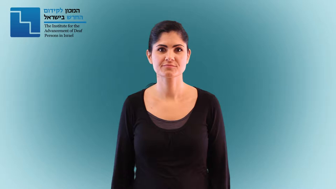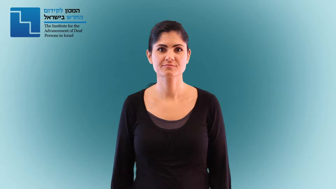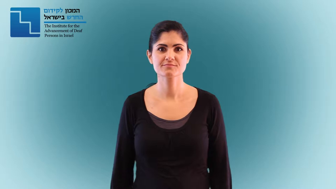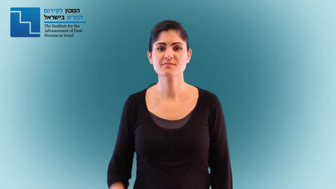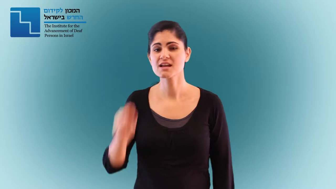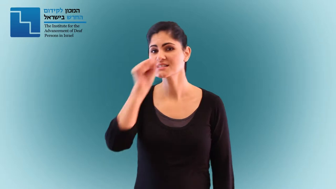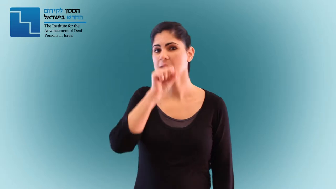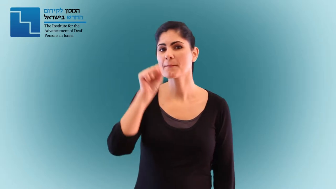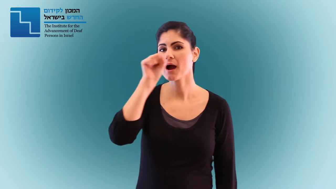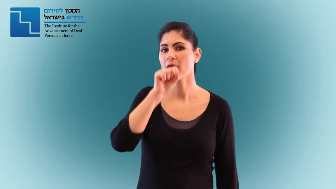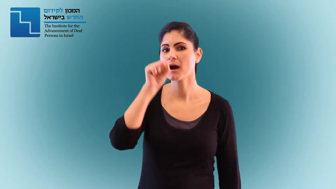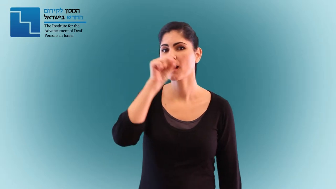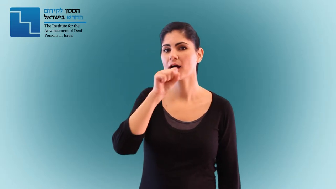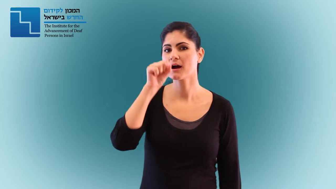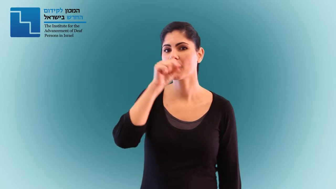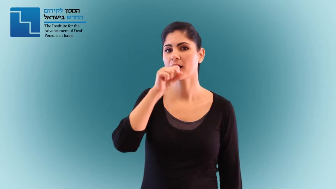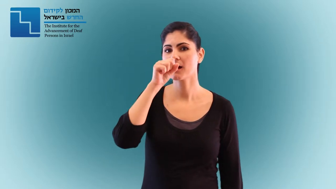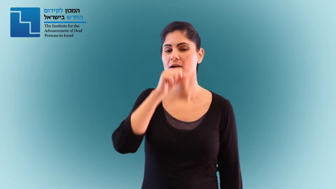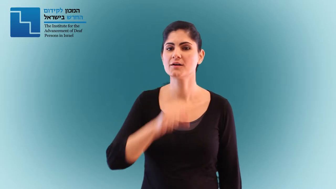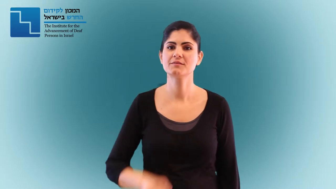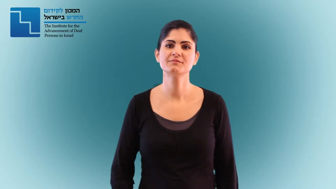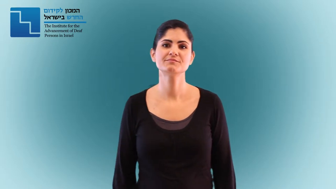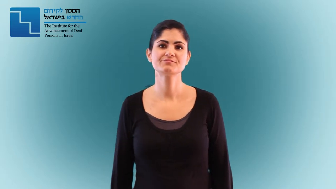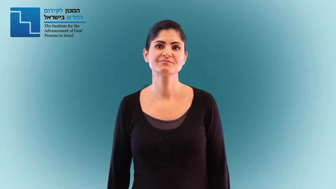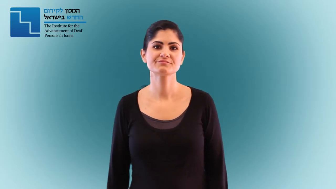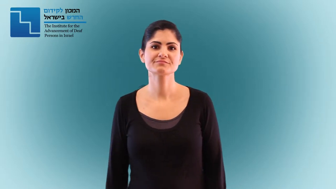זמר